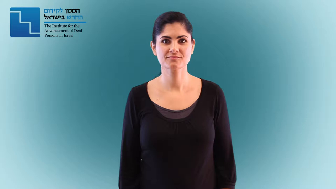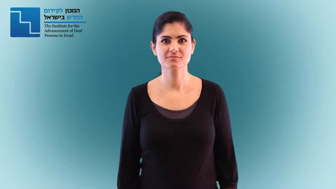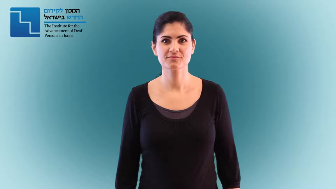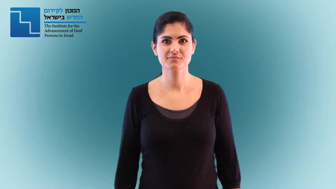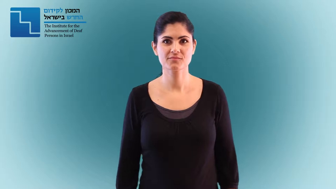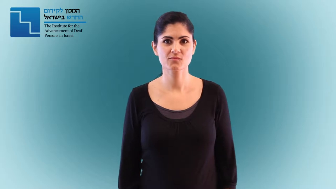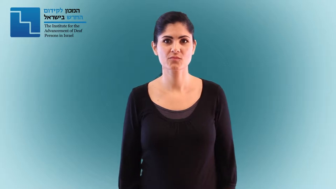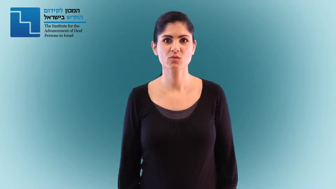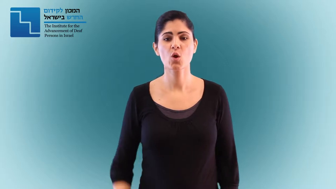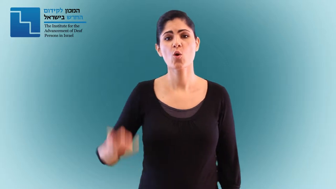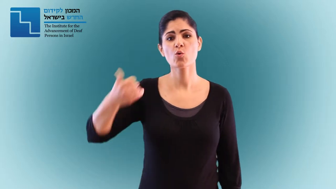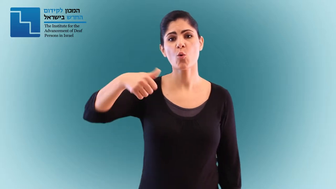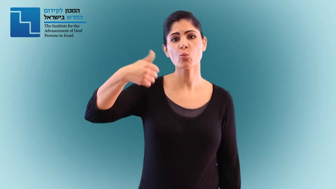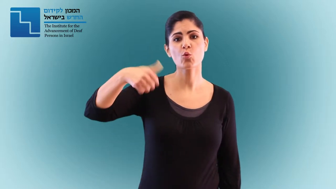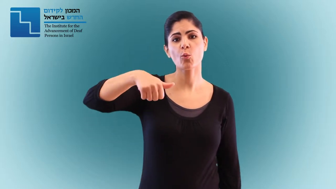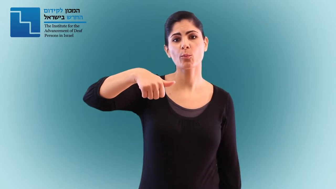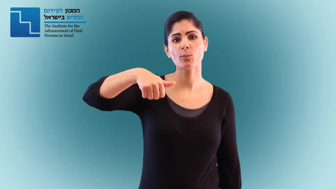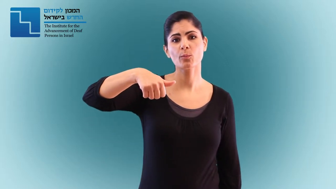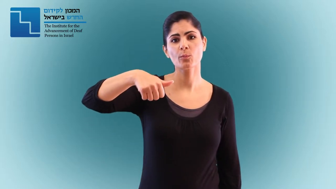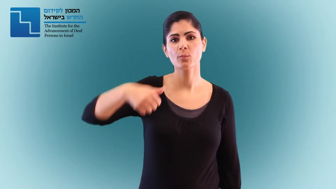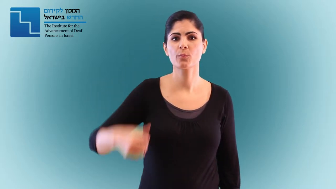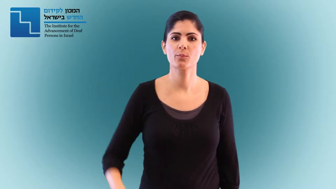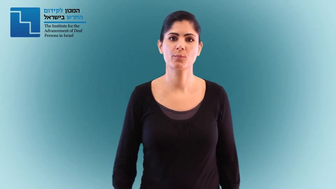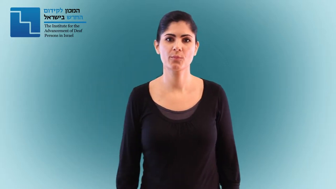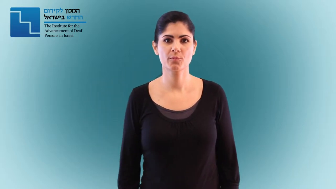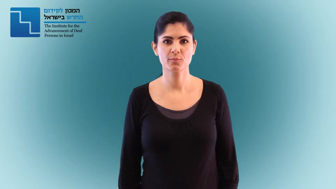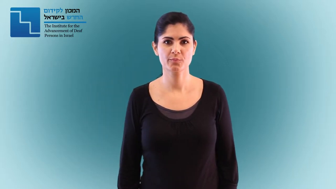קומקום